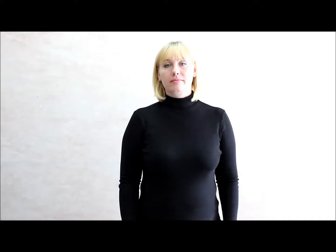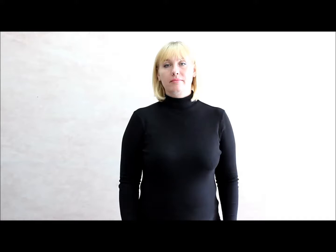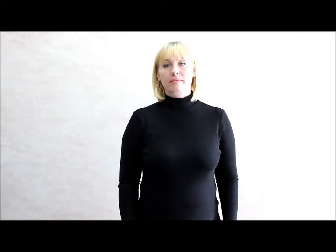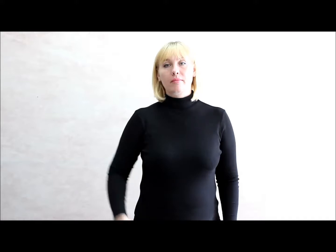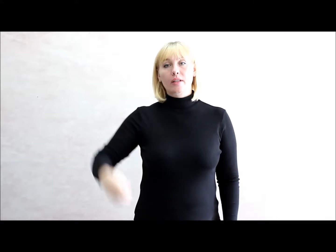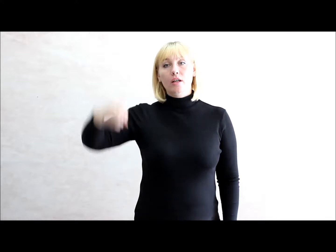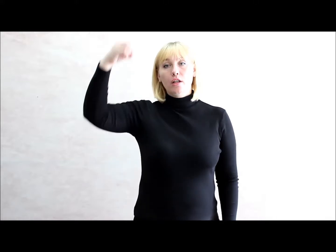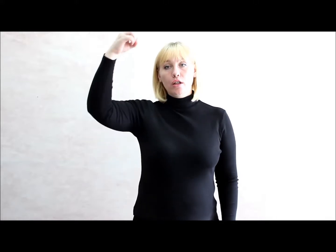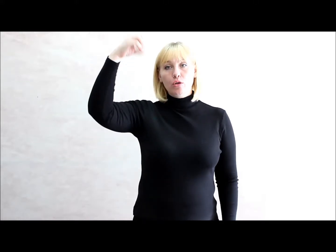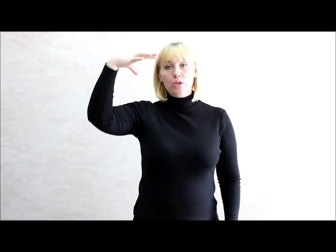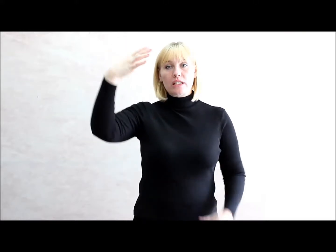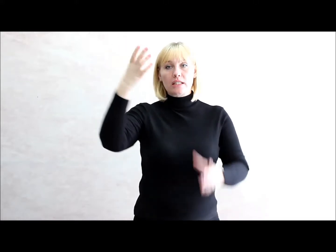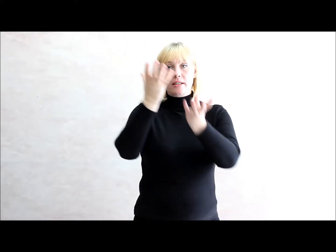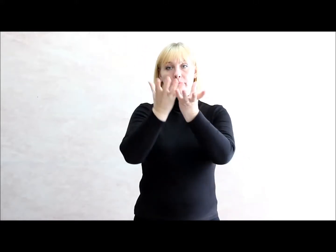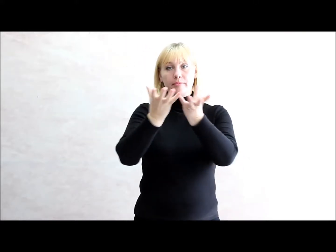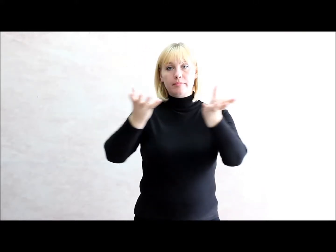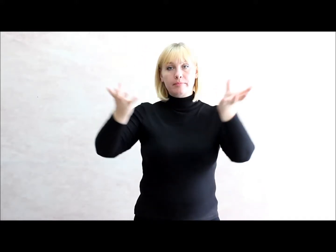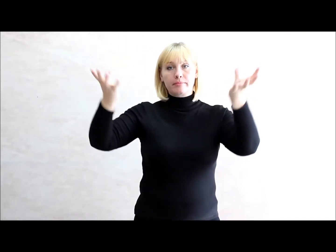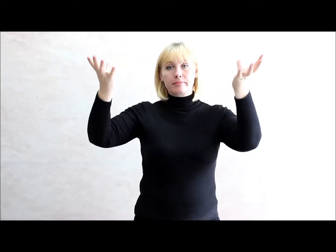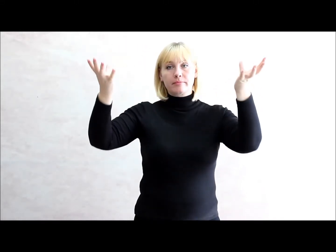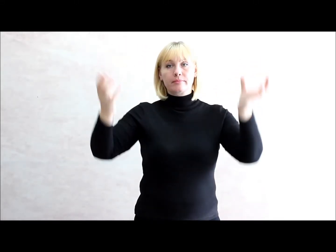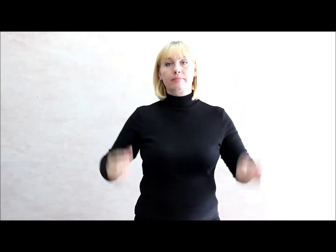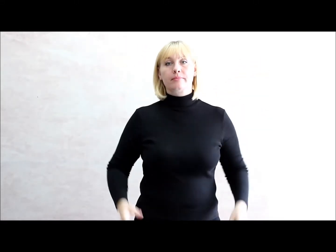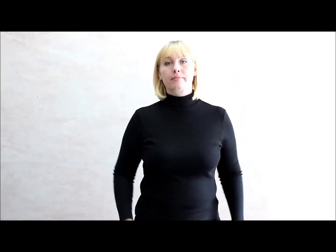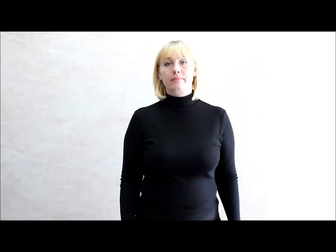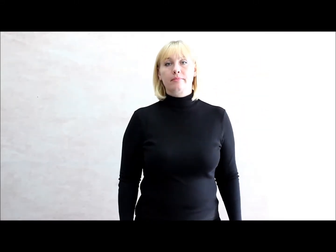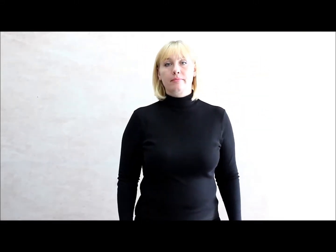Lustră